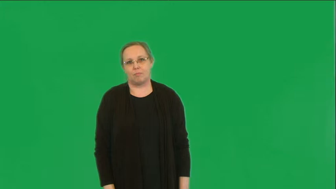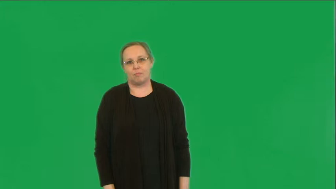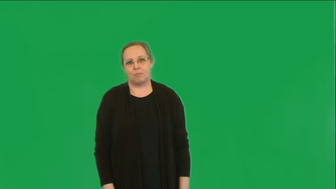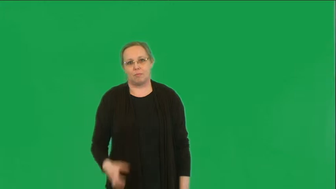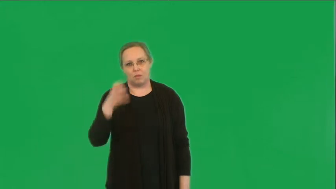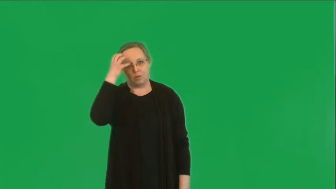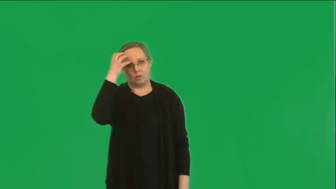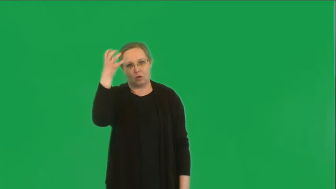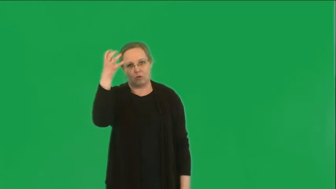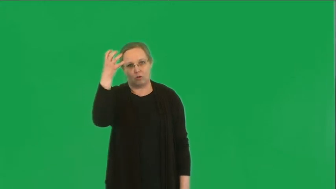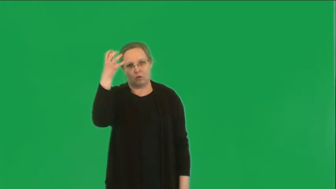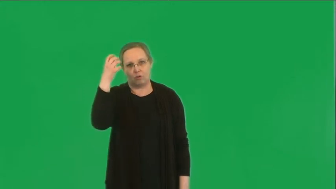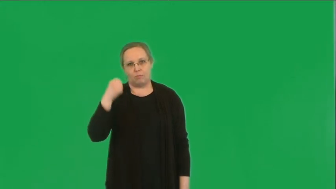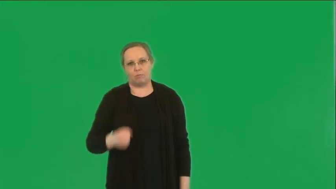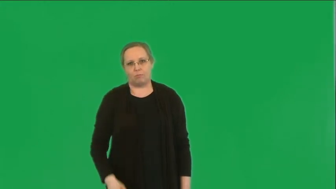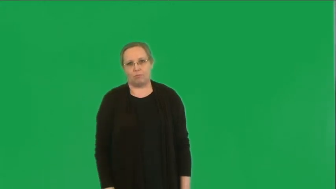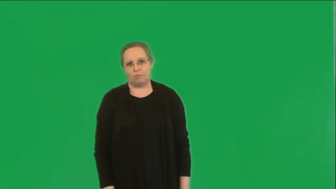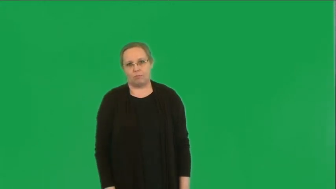zdolność